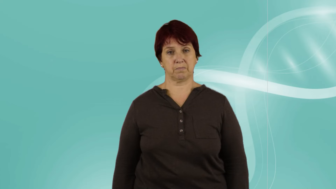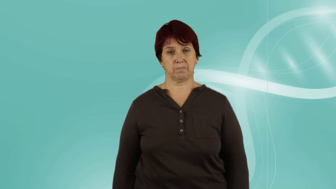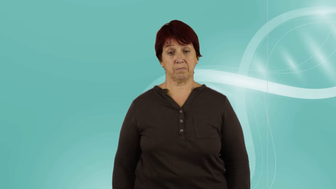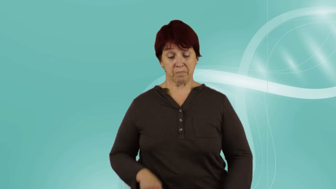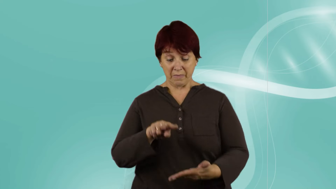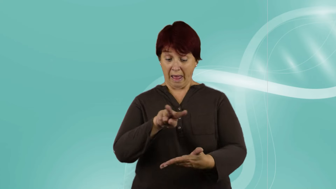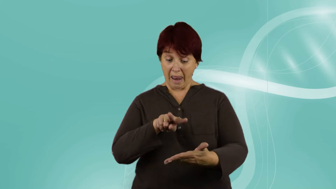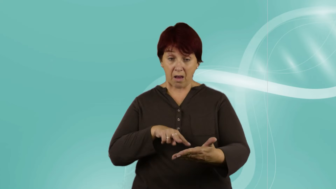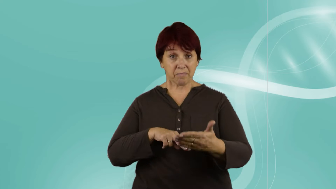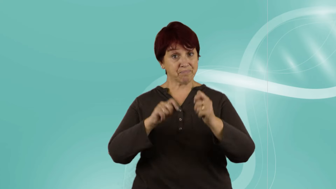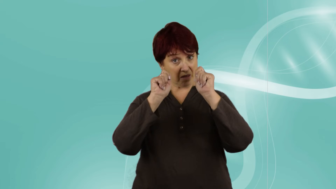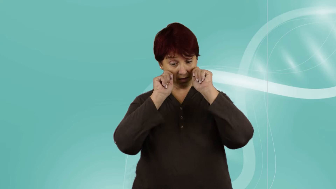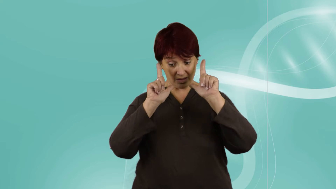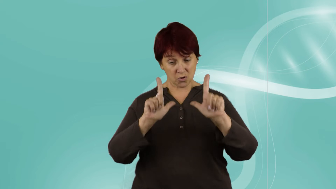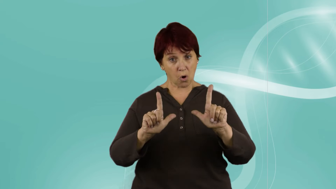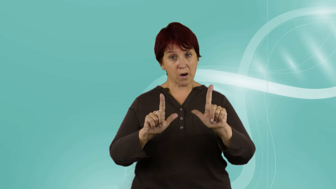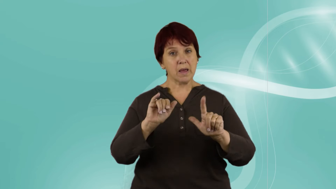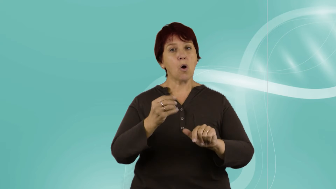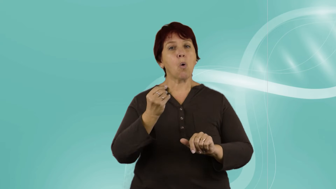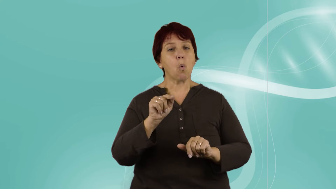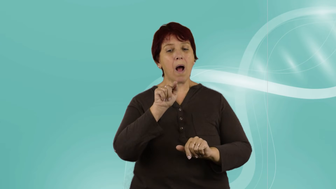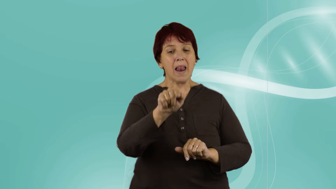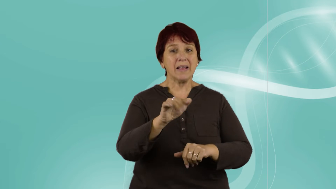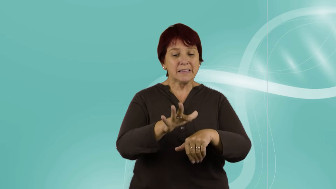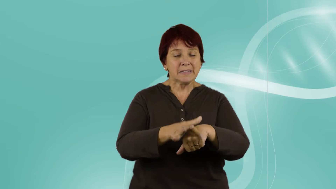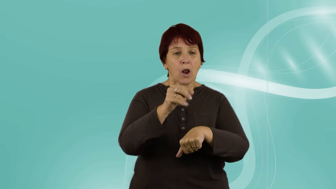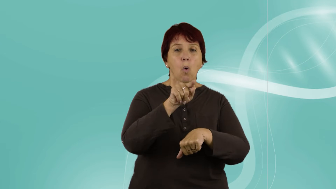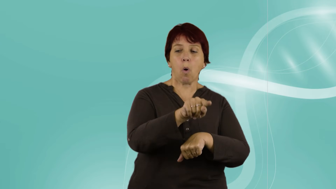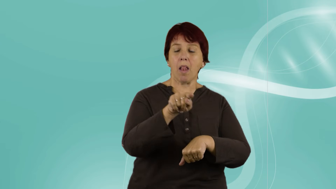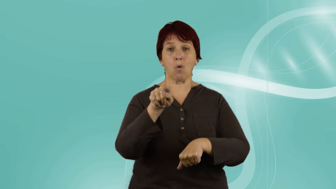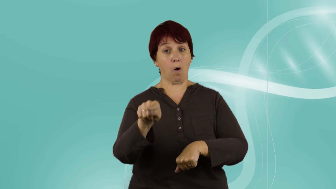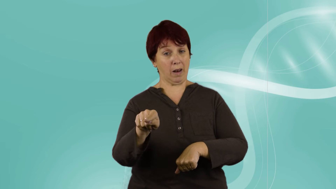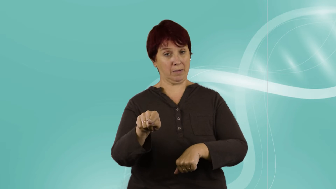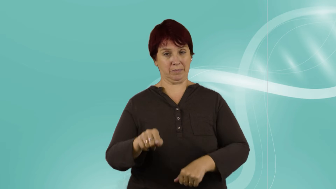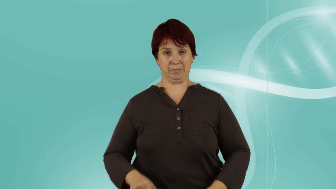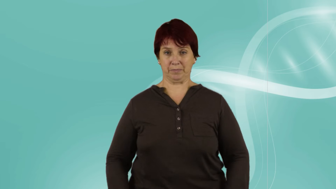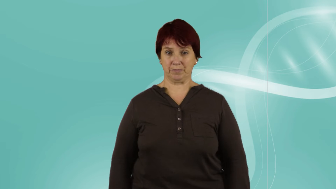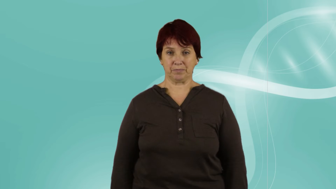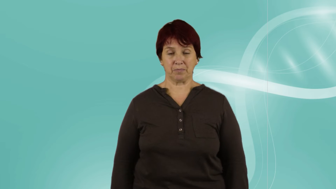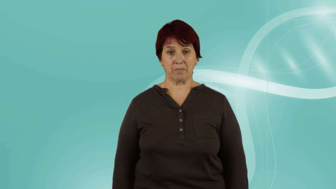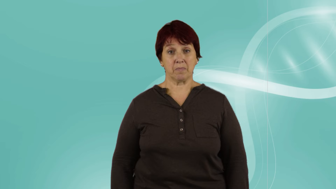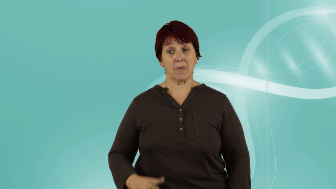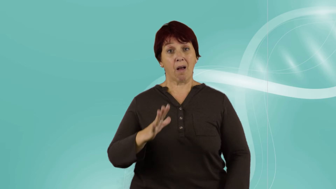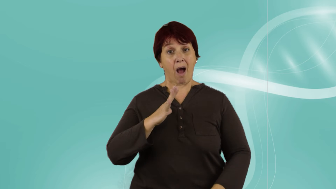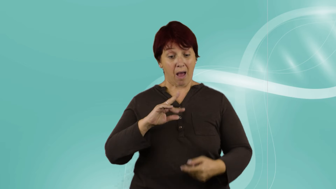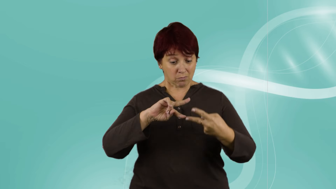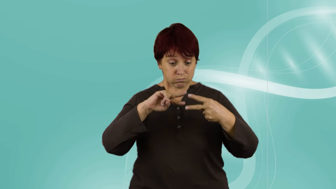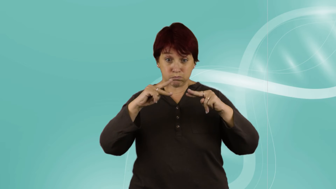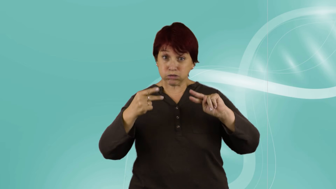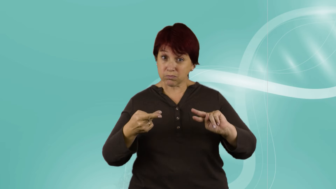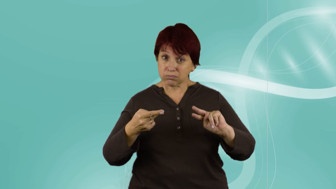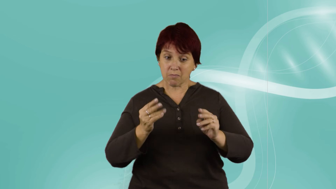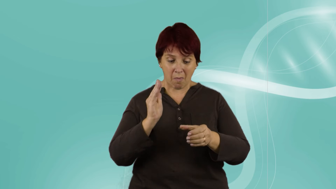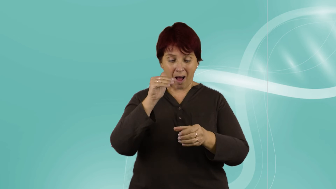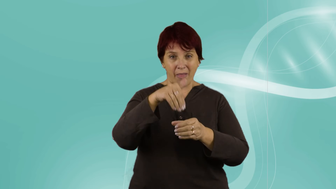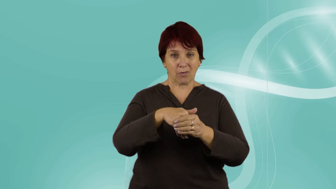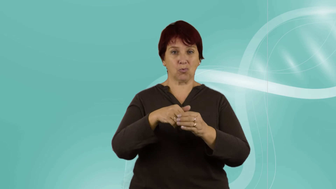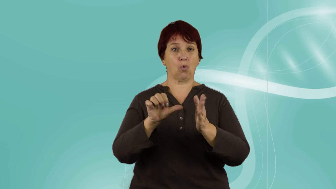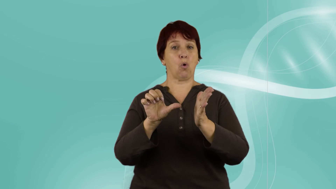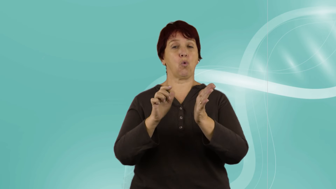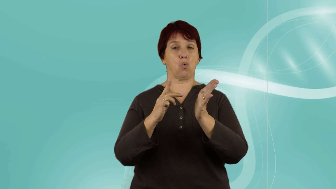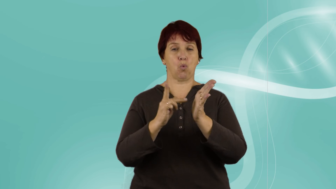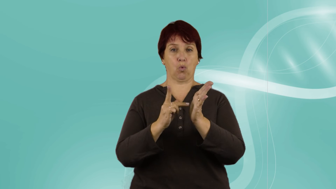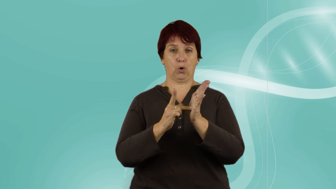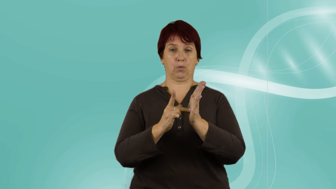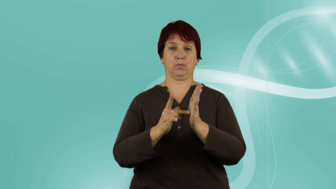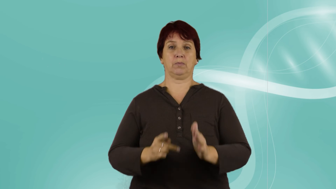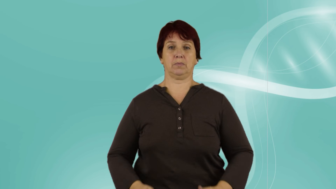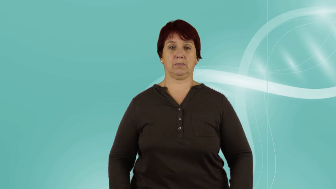Tipos Celulares